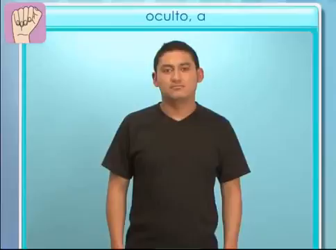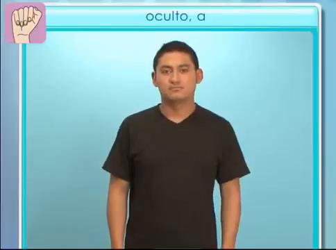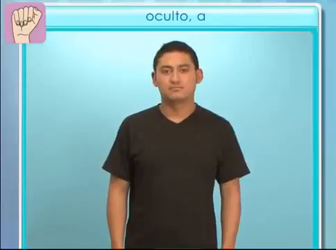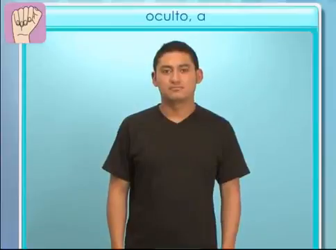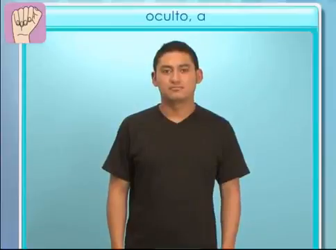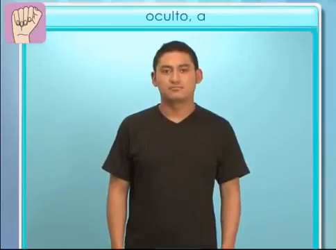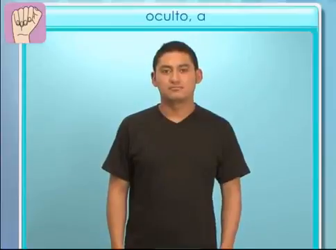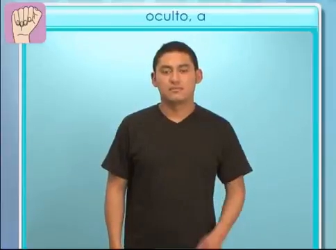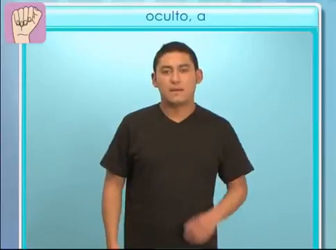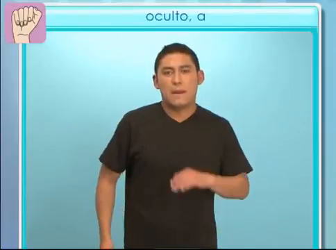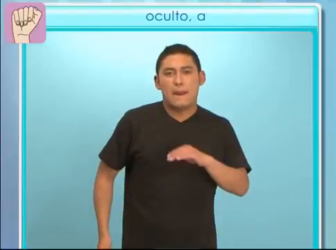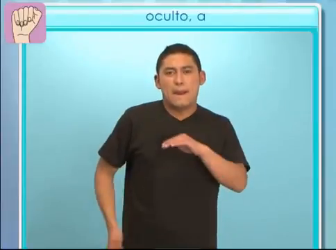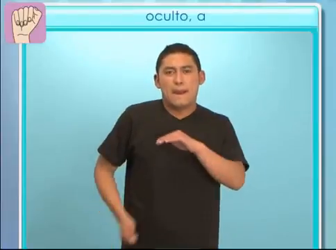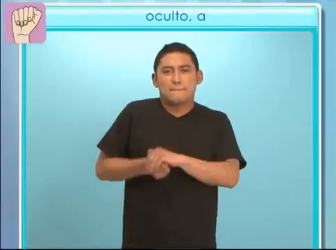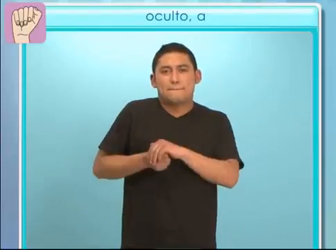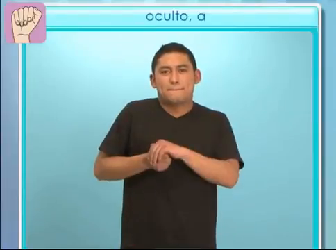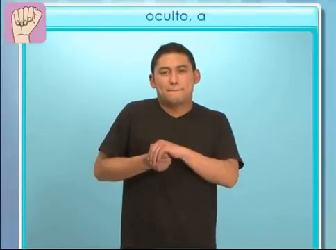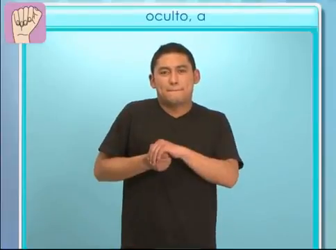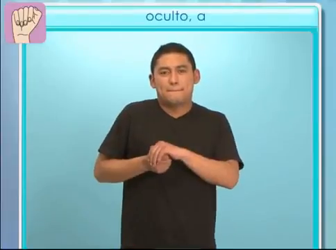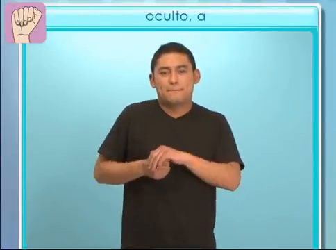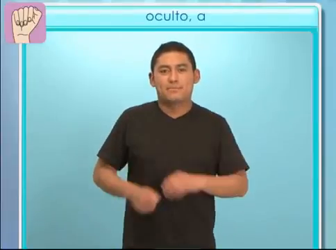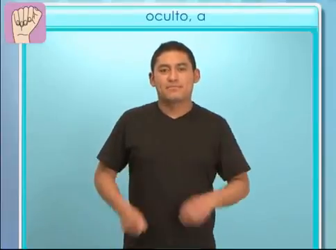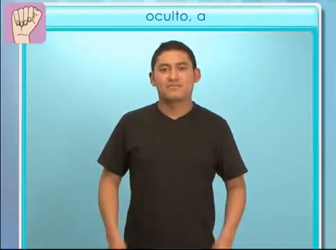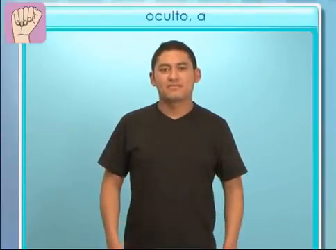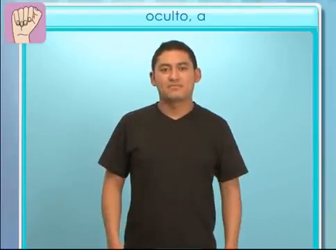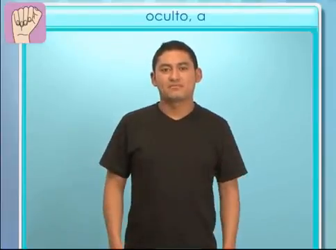OCULTO